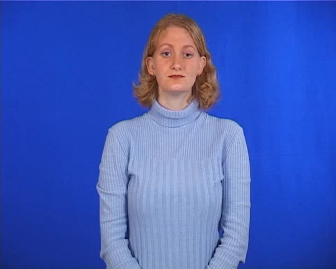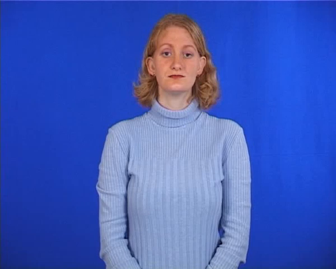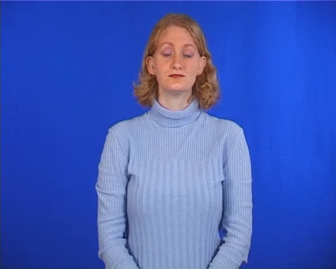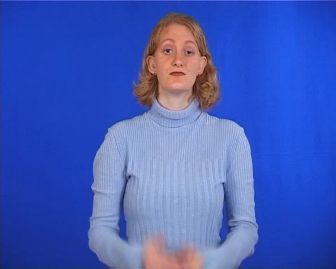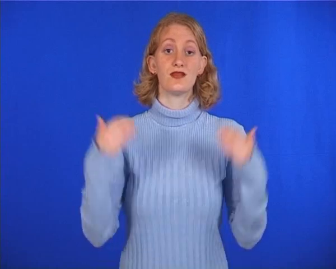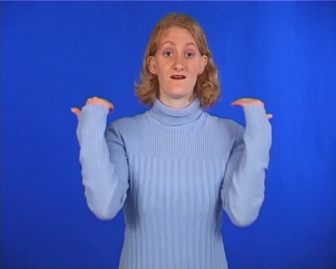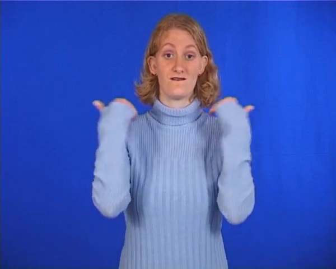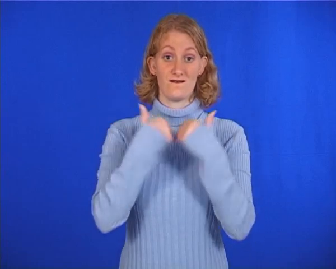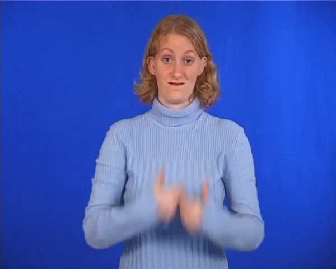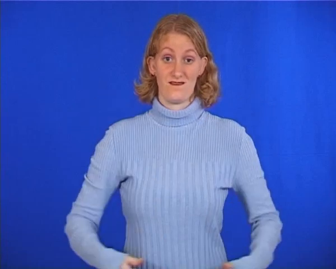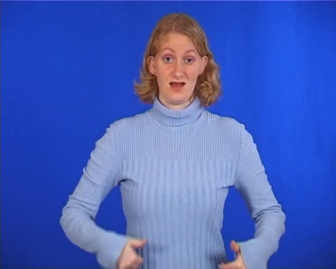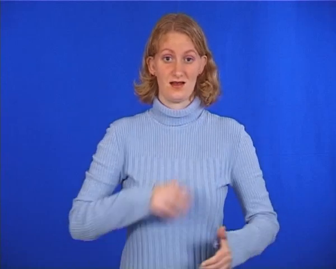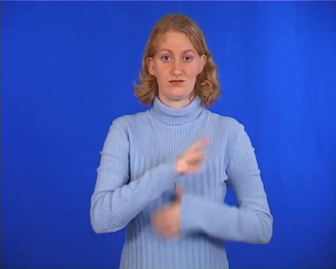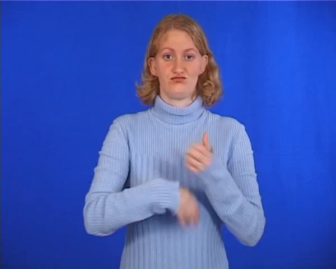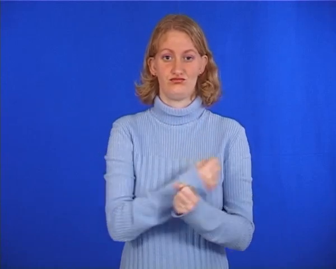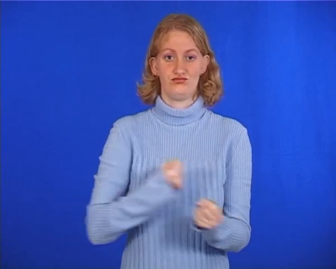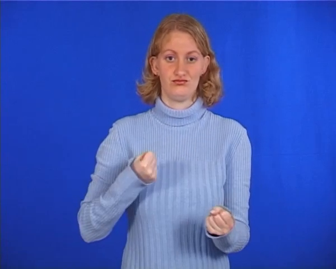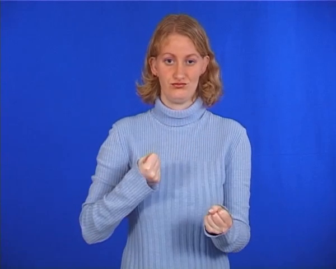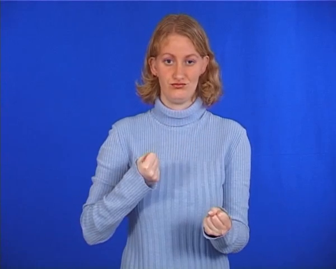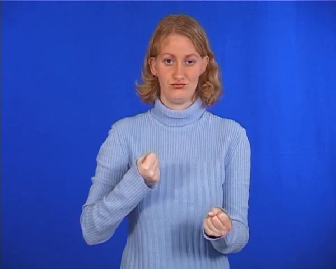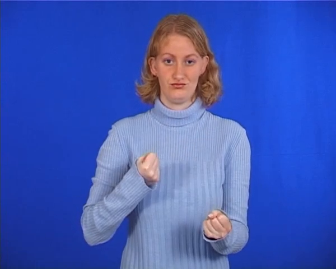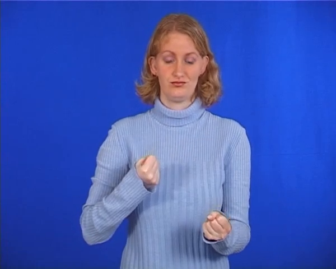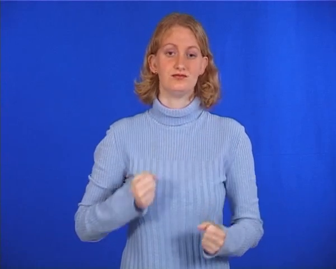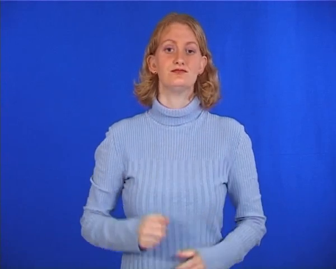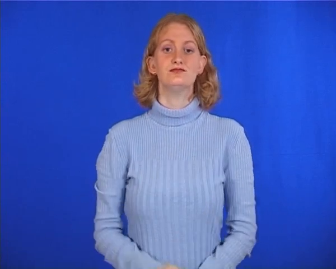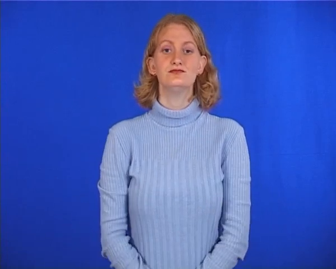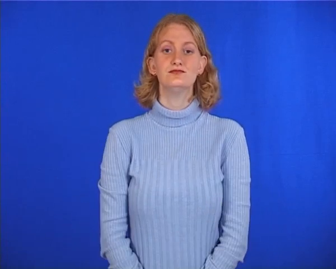frakki